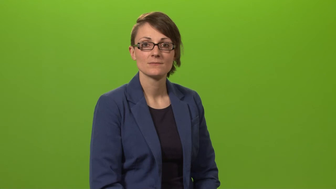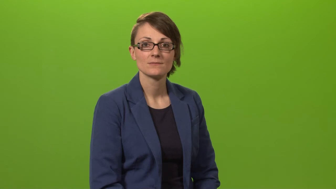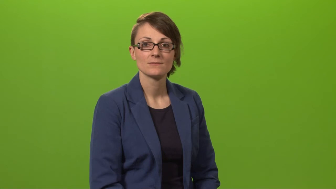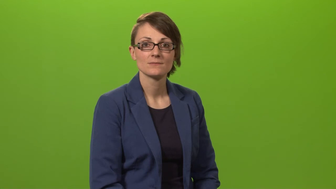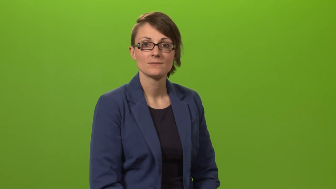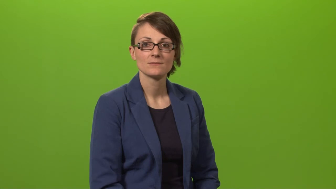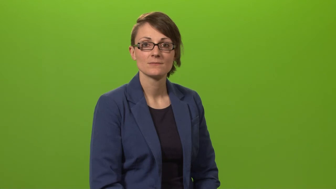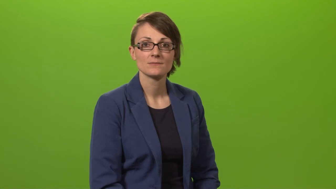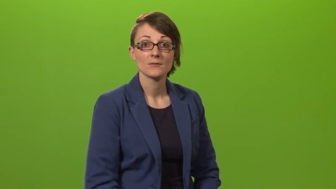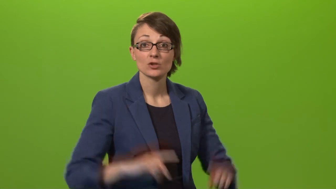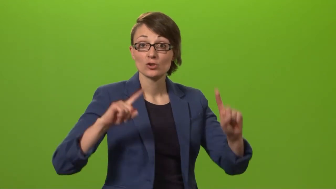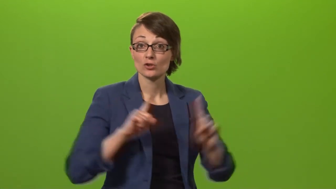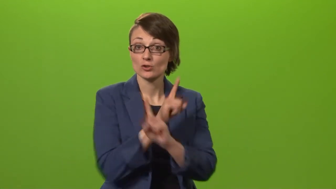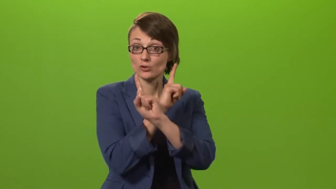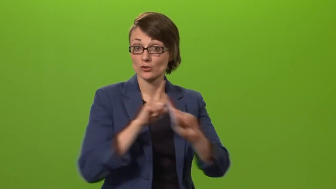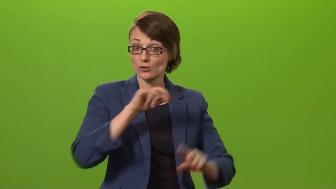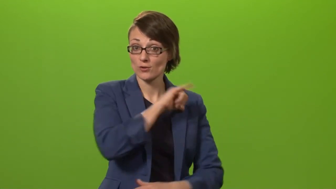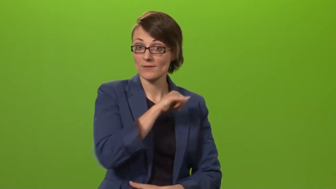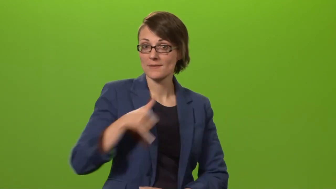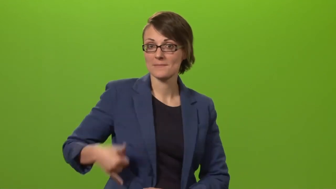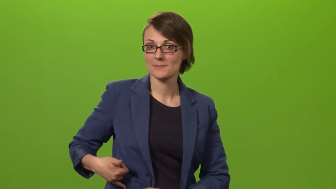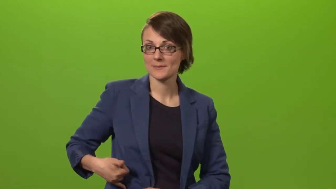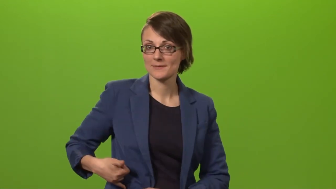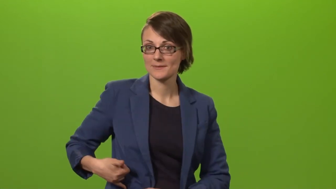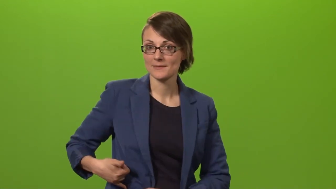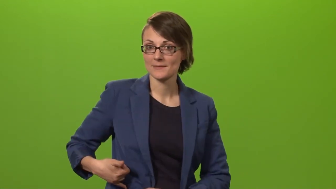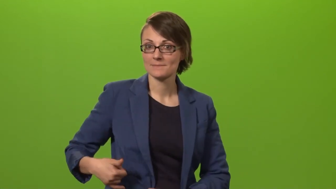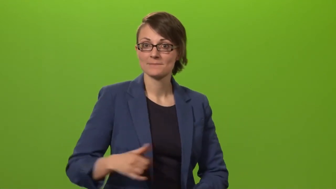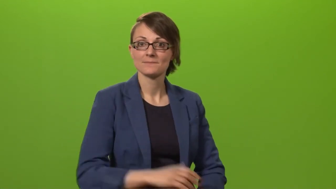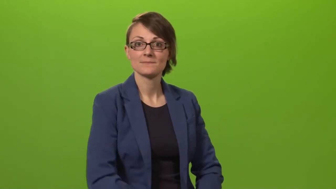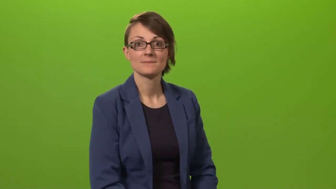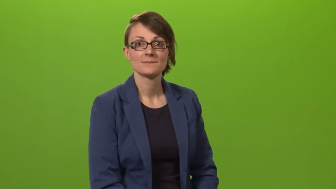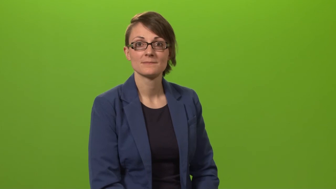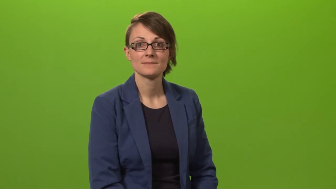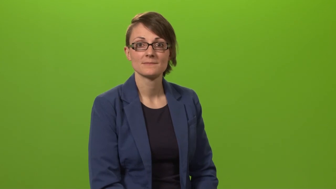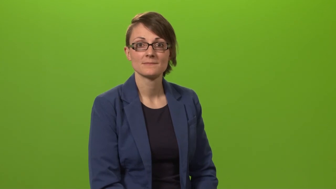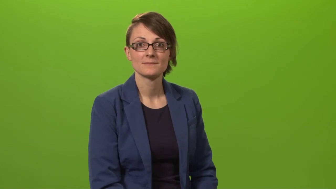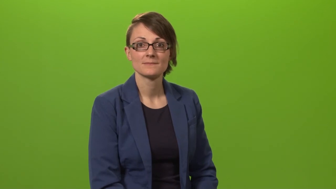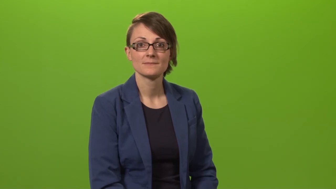Söngvakeppni